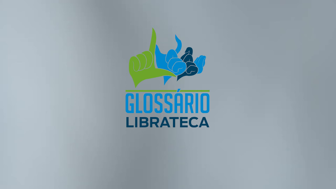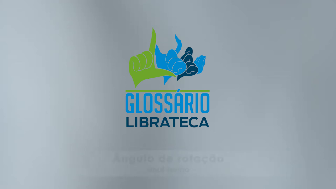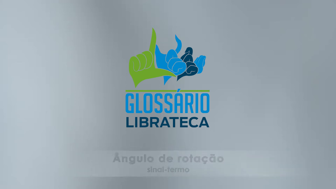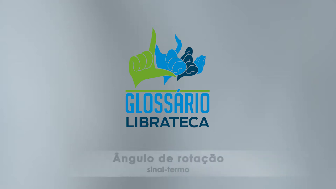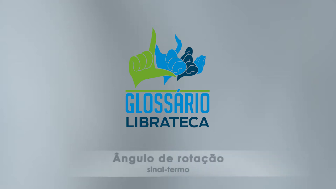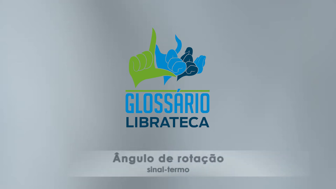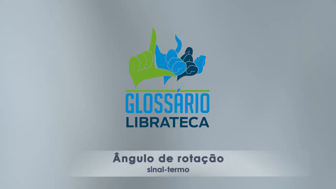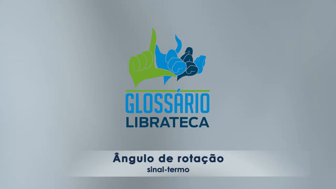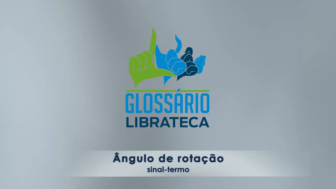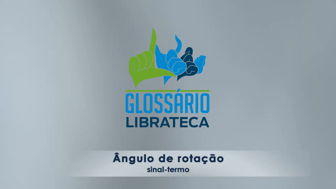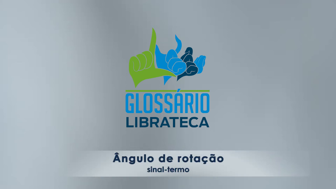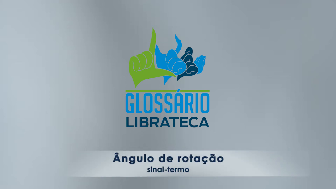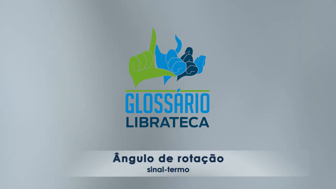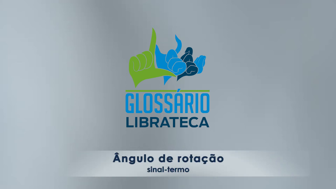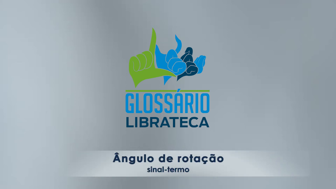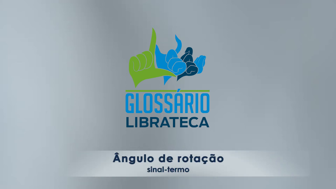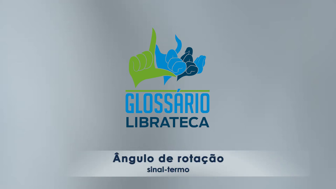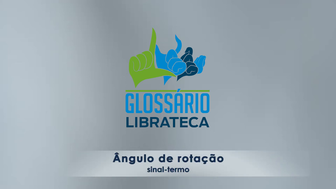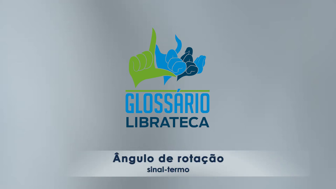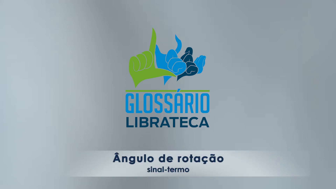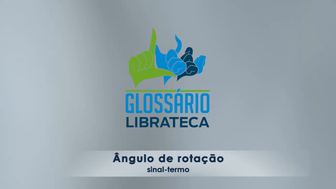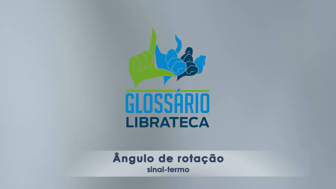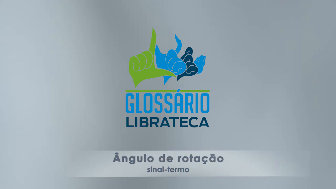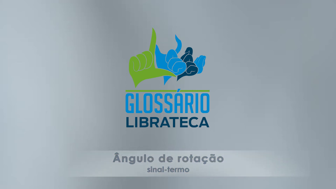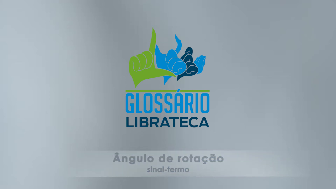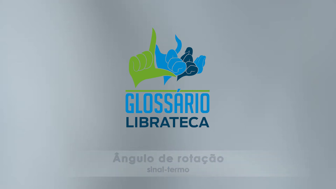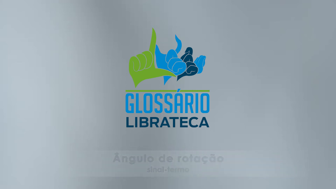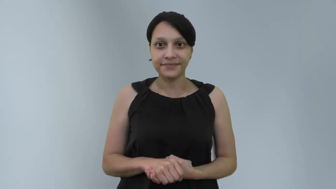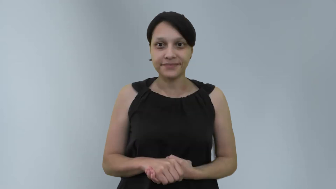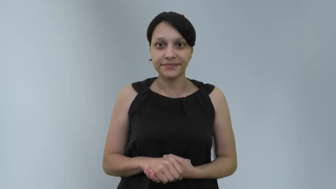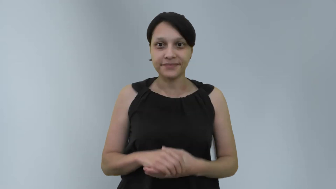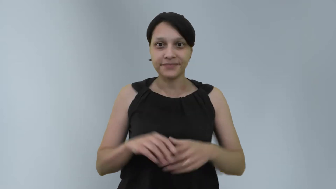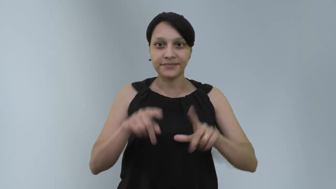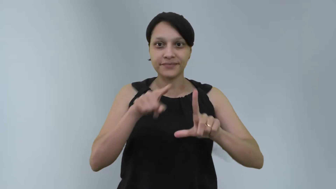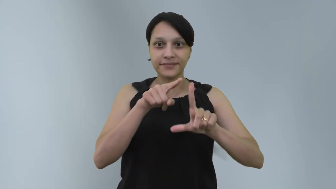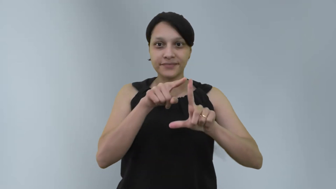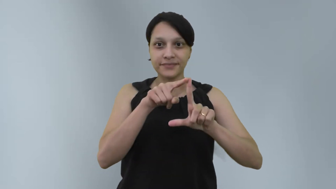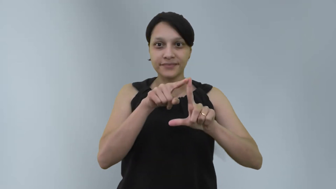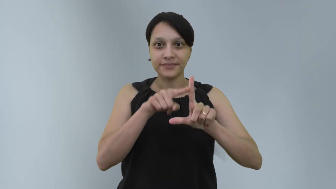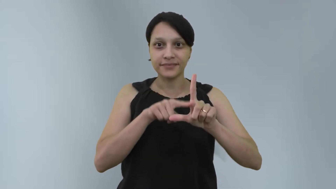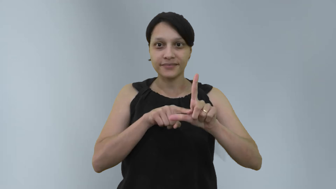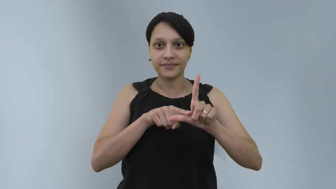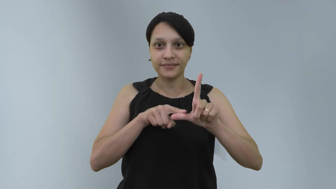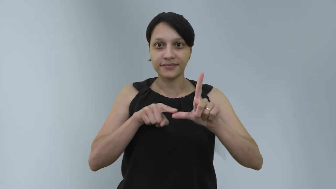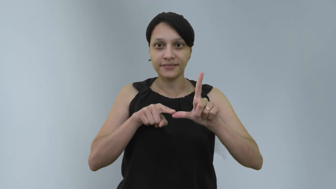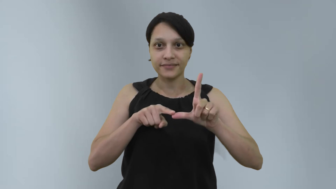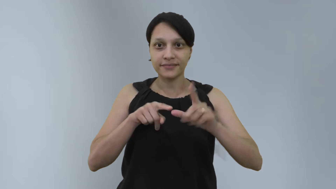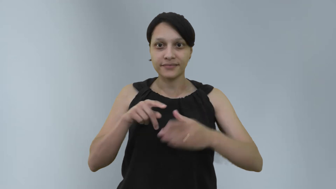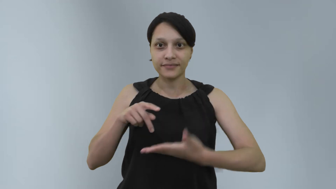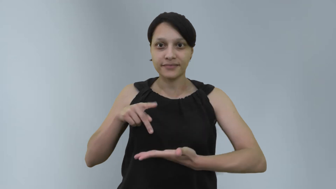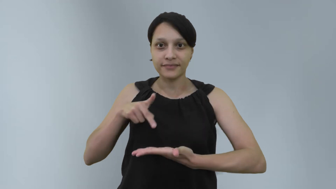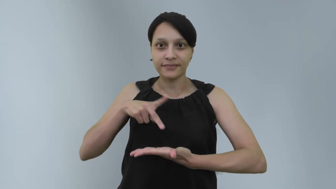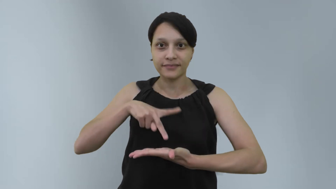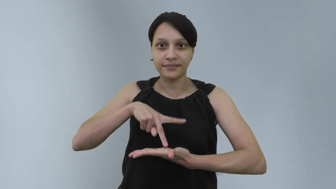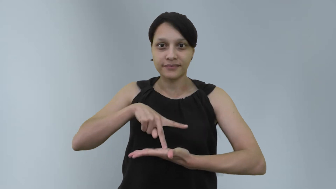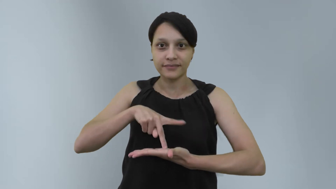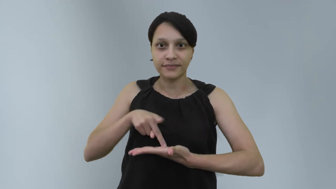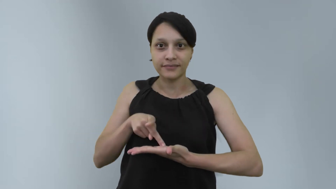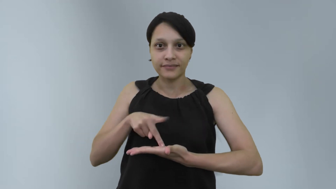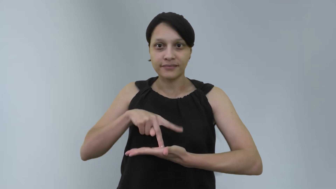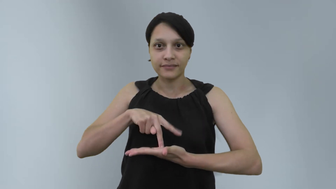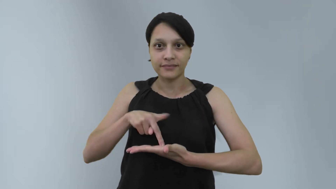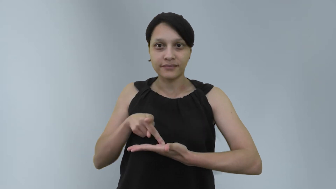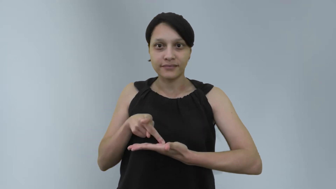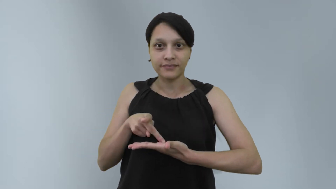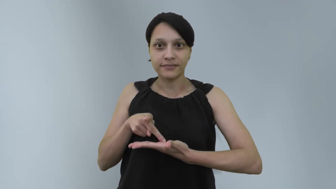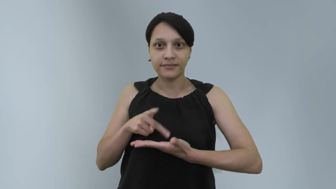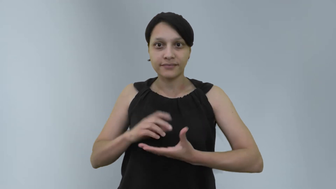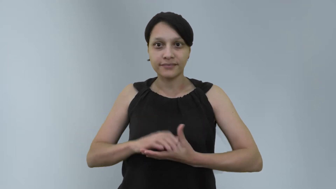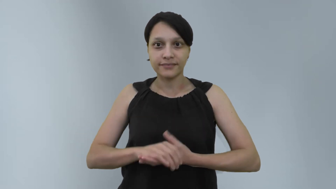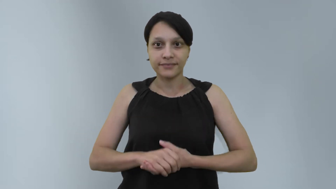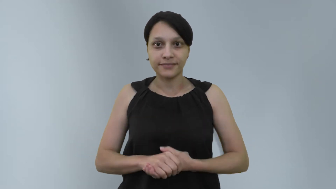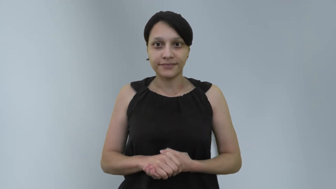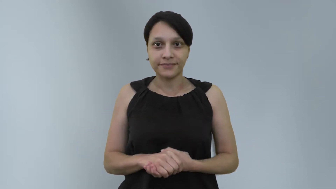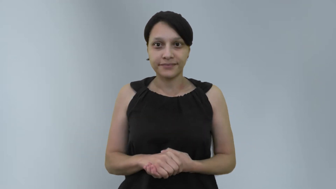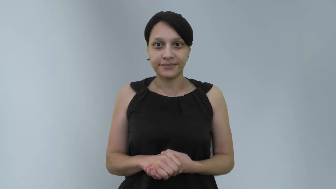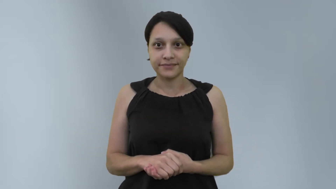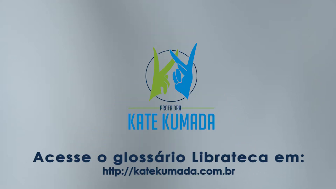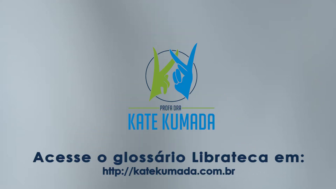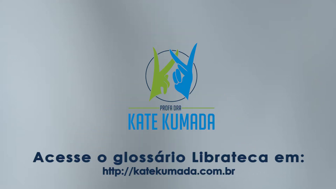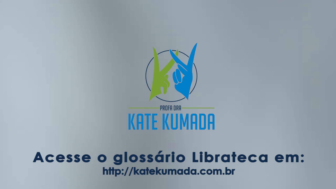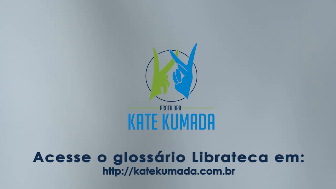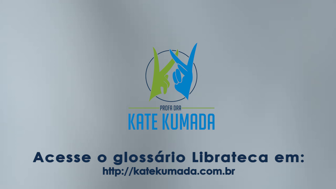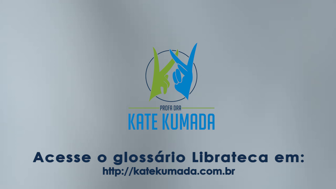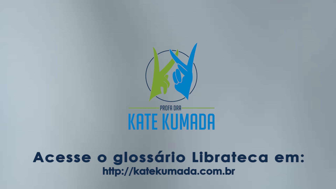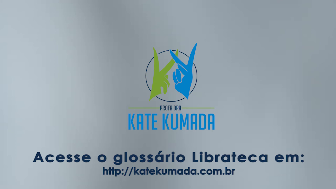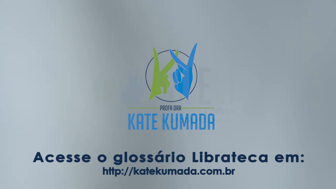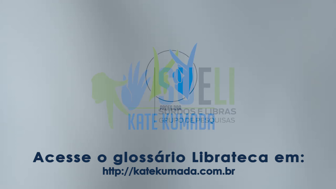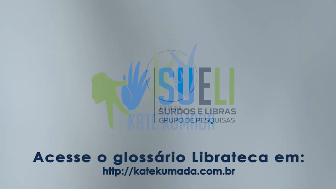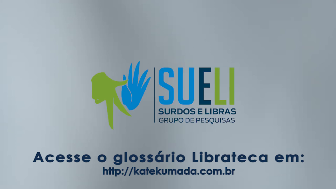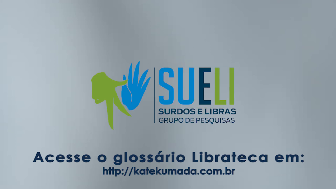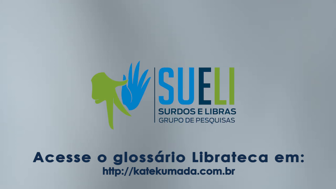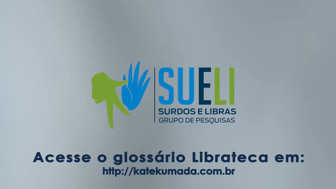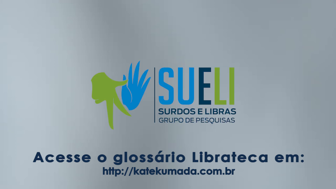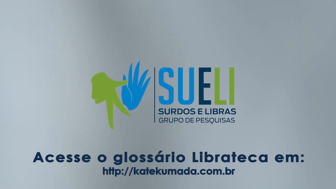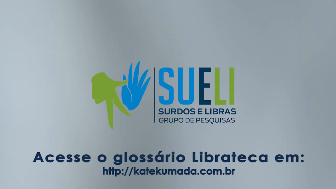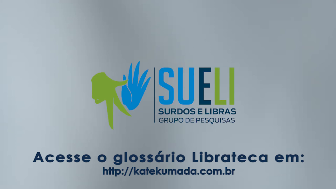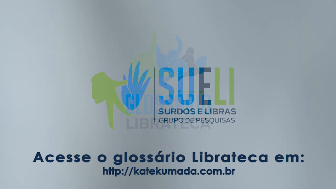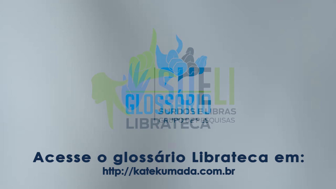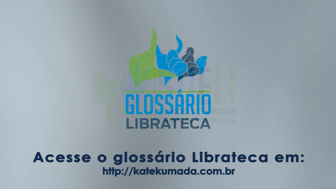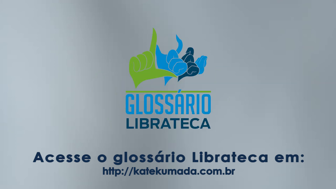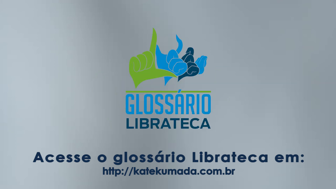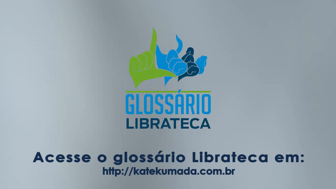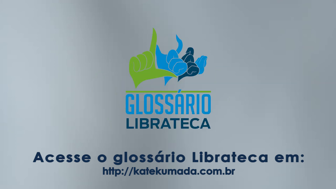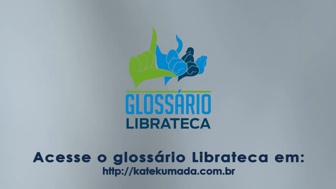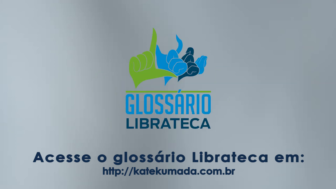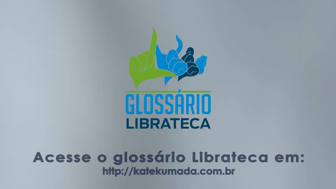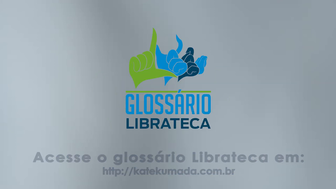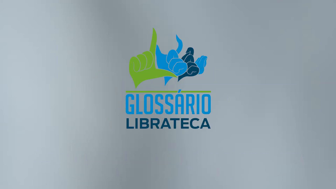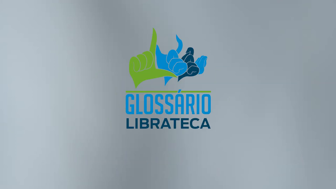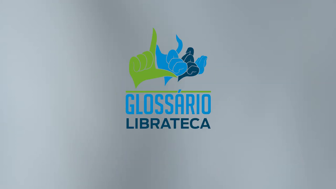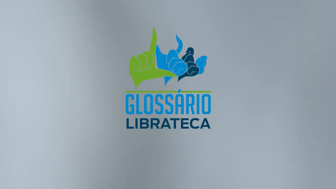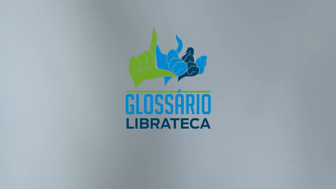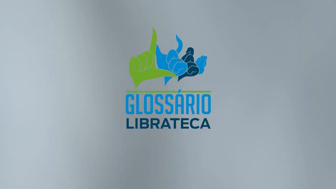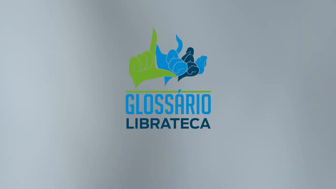Ângulo de rotação